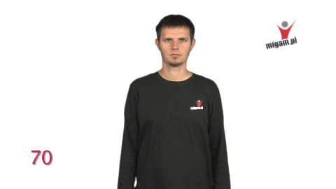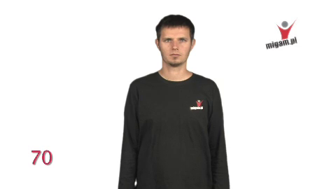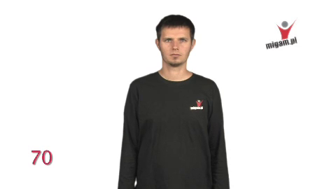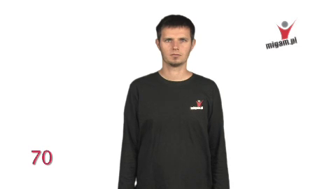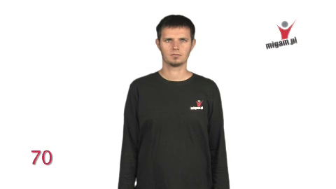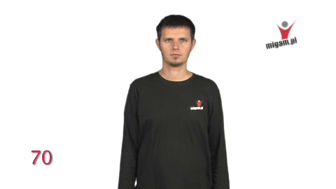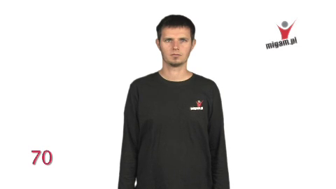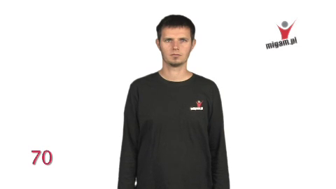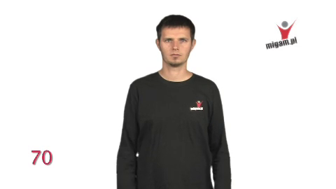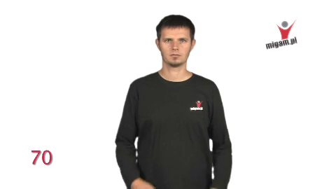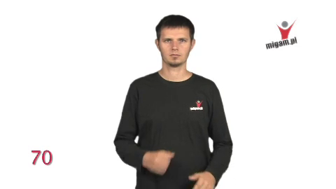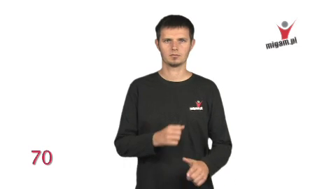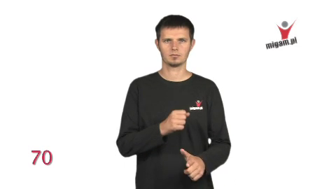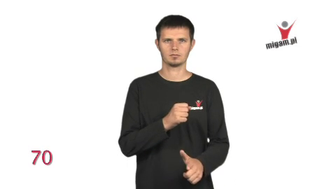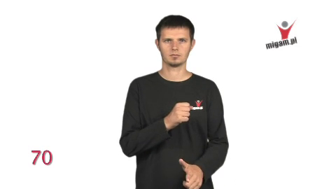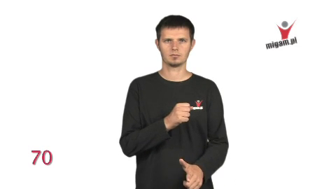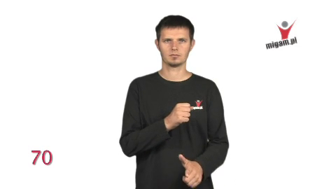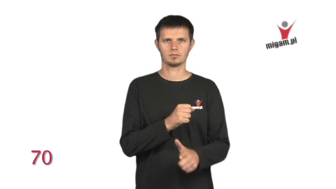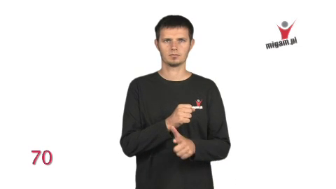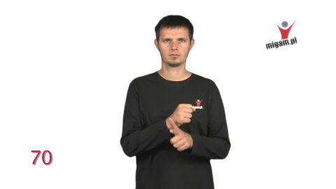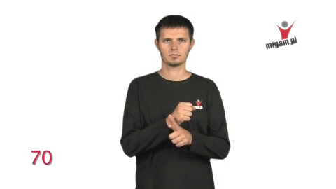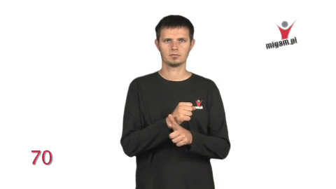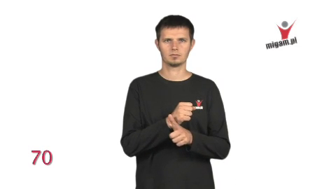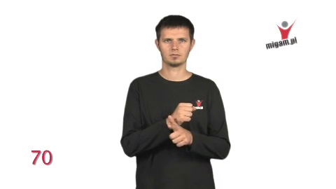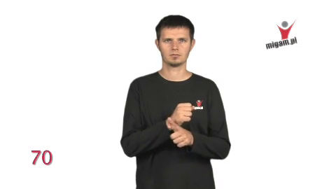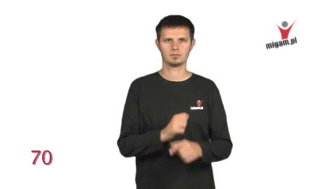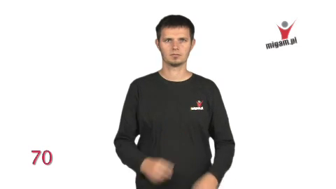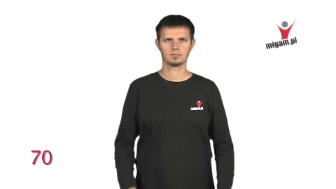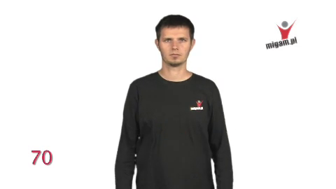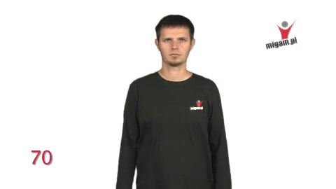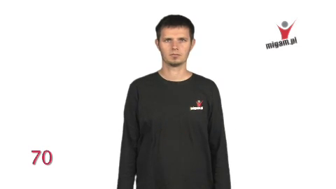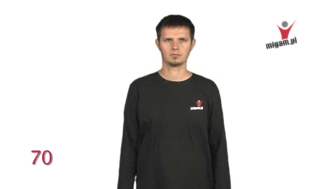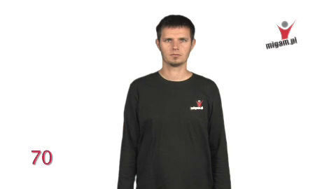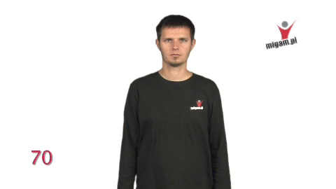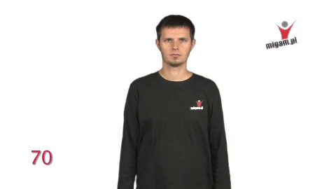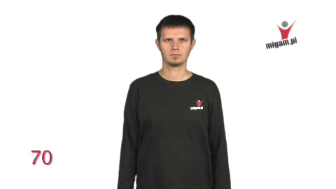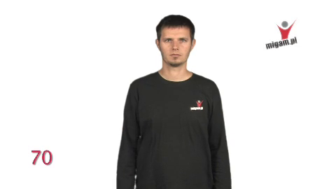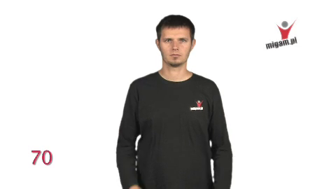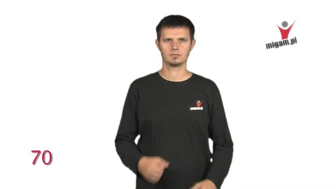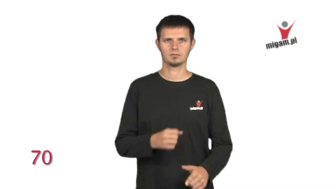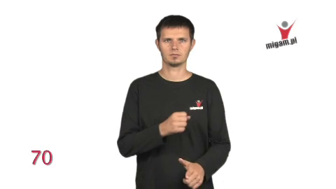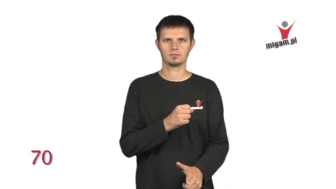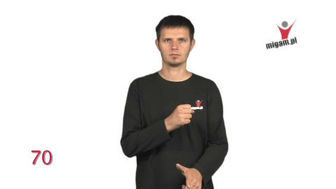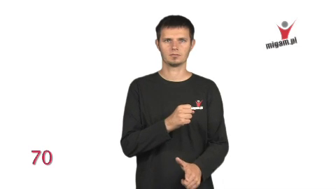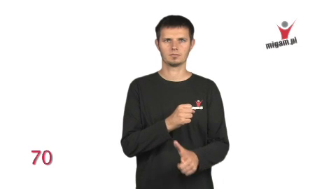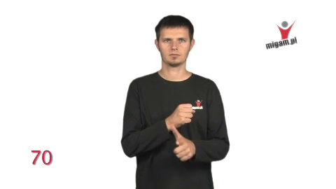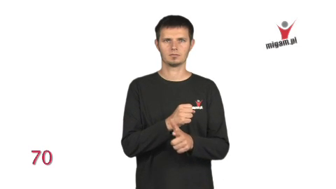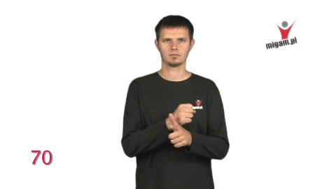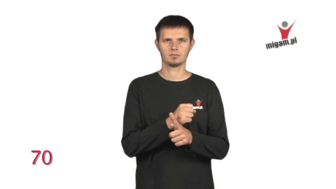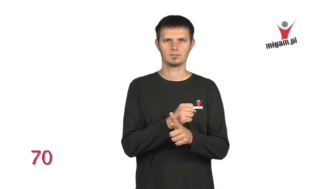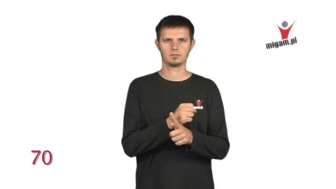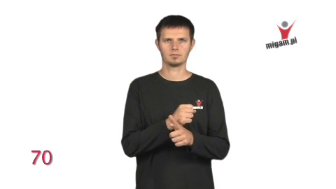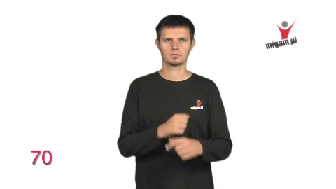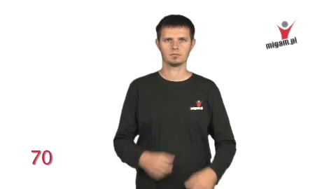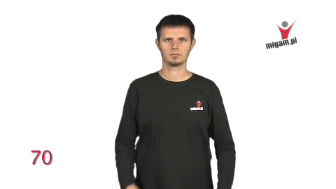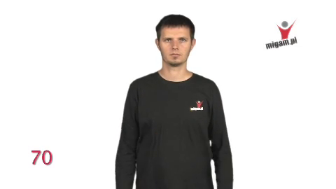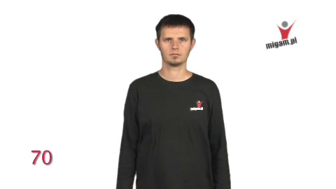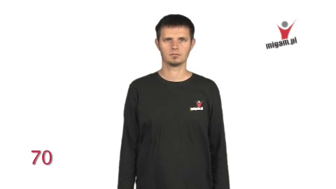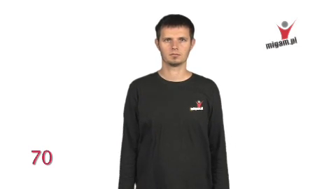Siedemdziesiąt